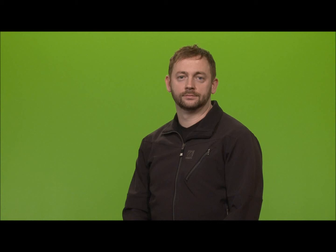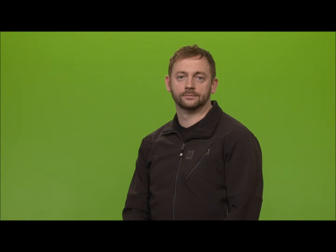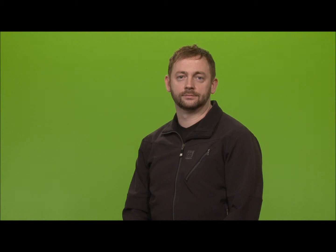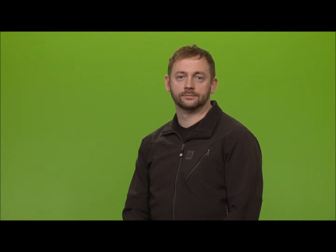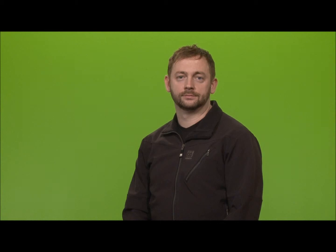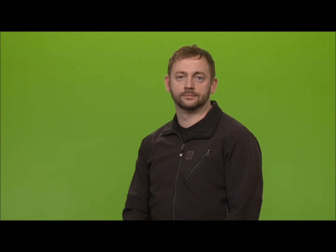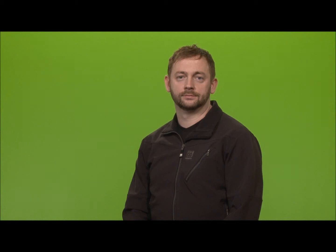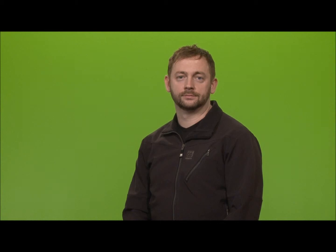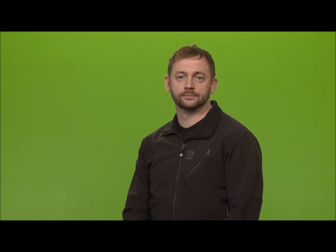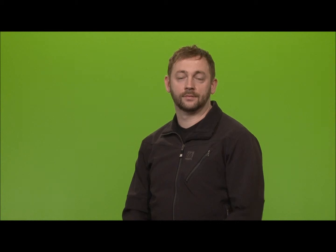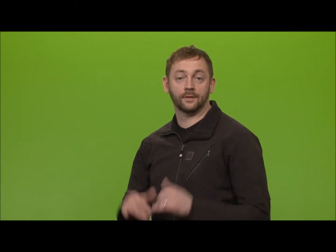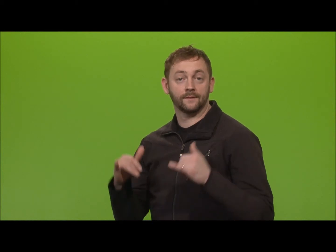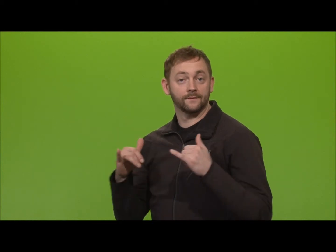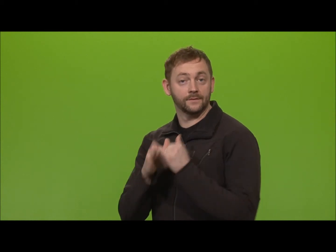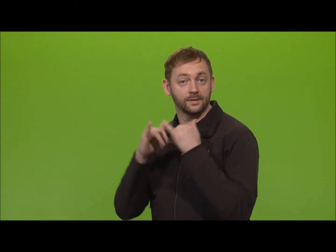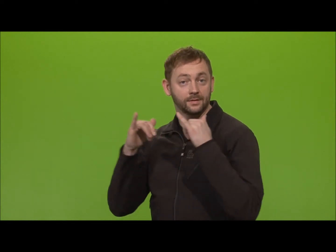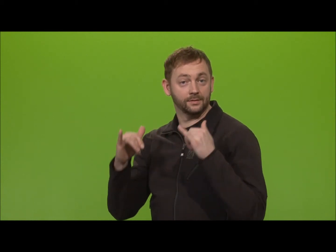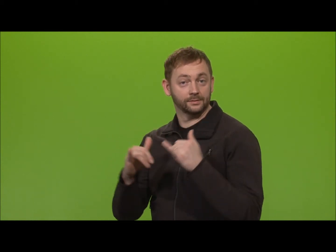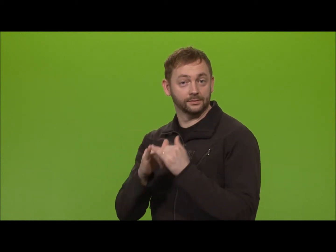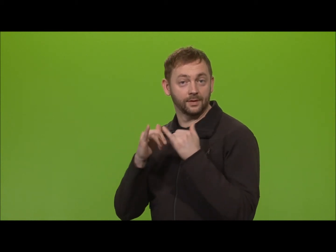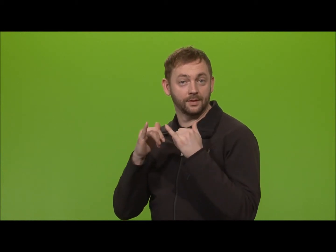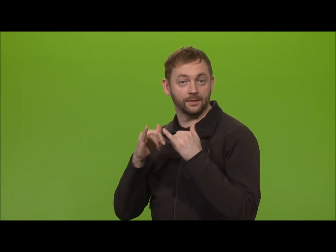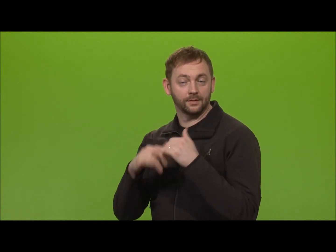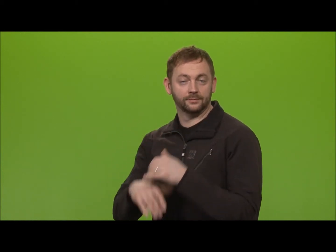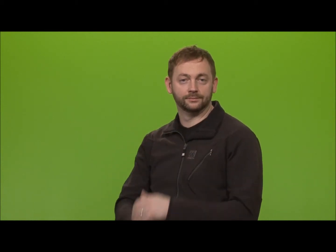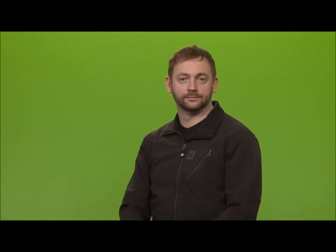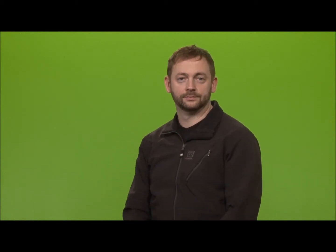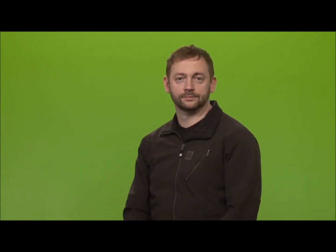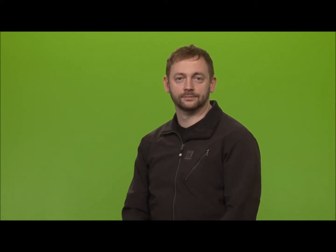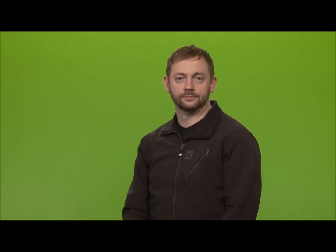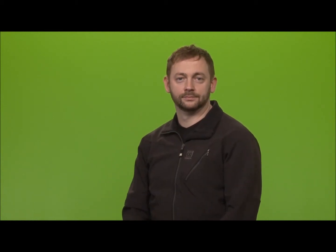veisla